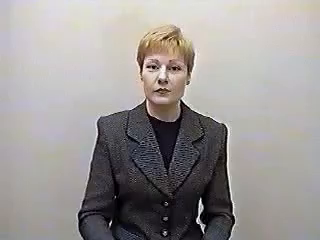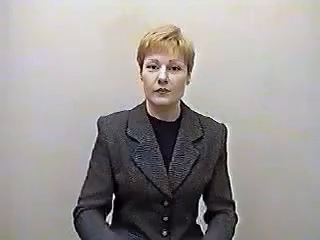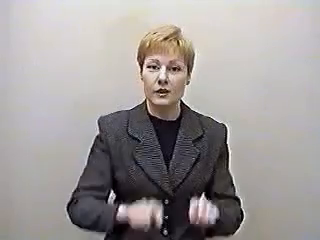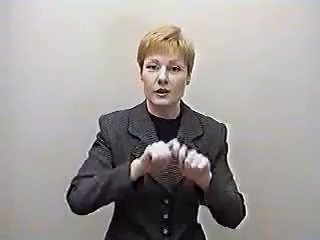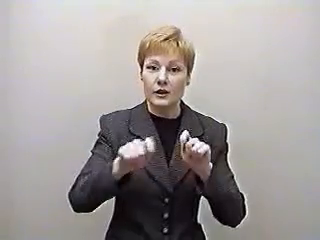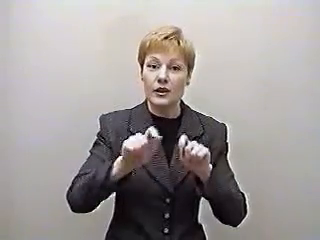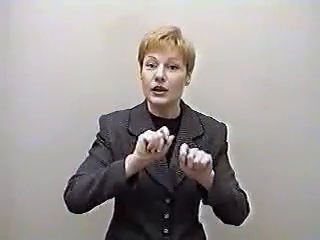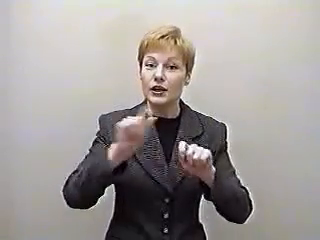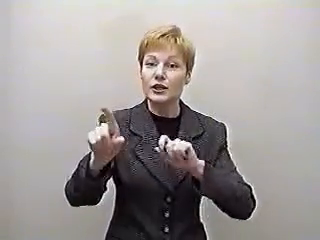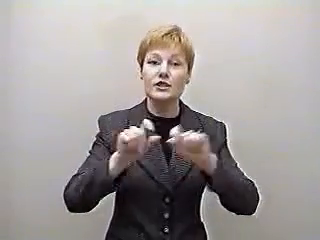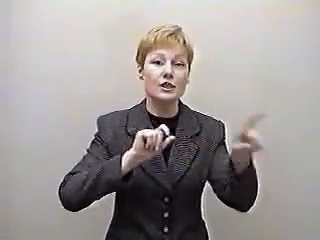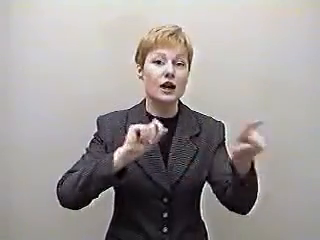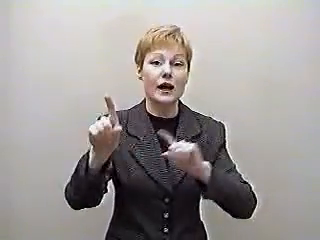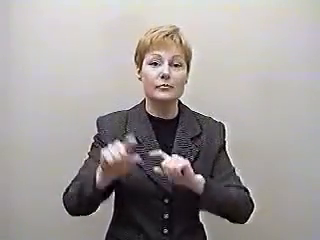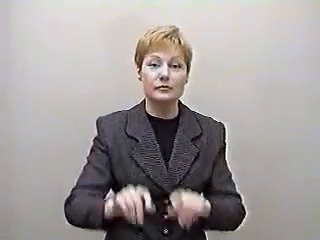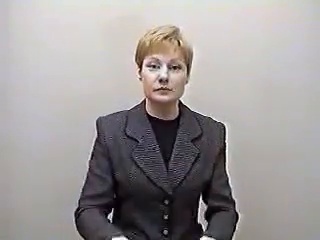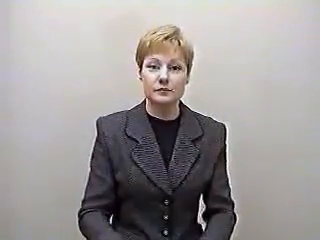искра